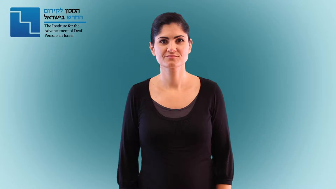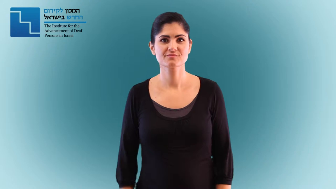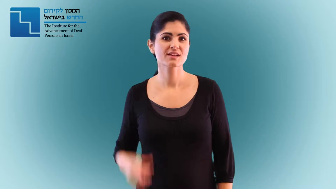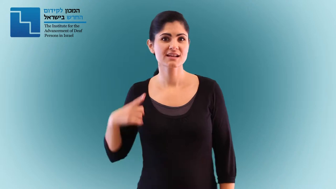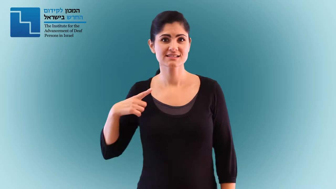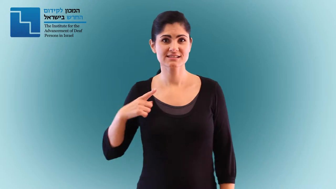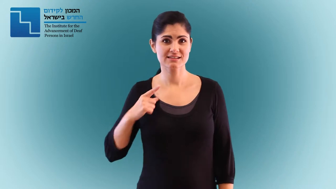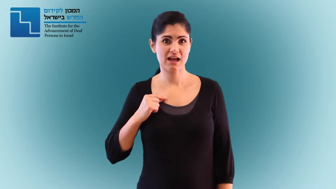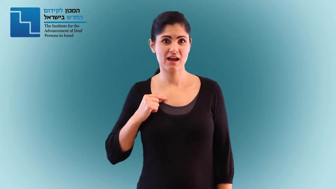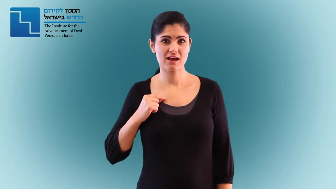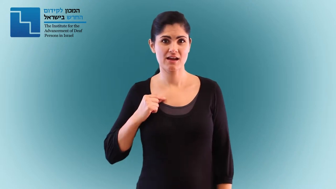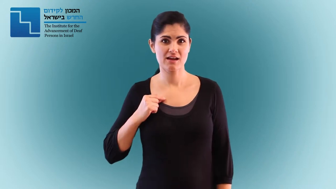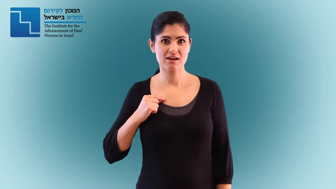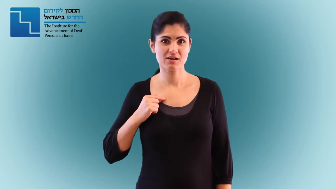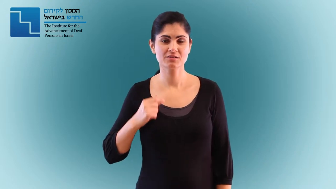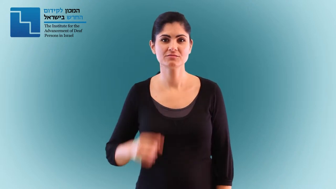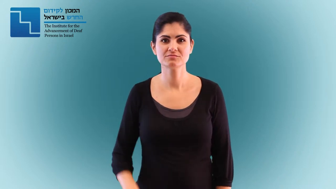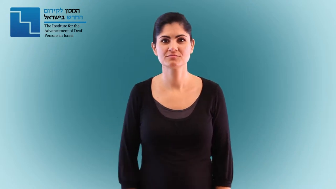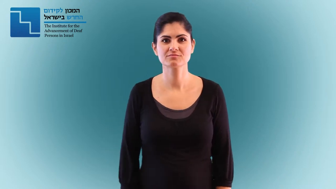סיכה